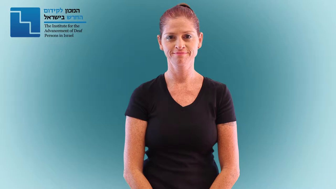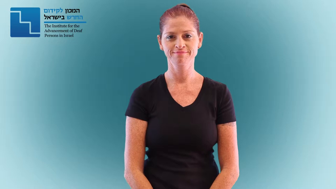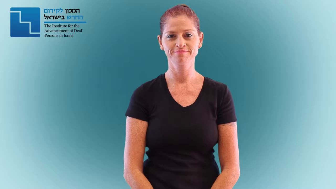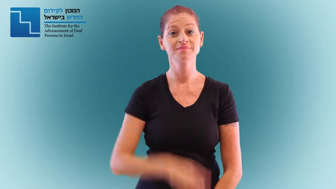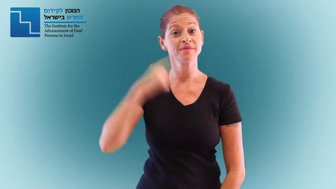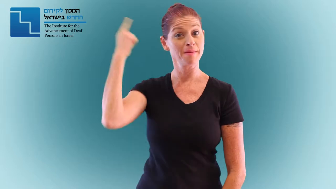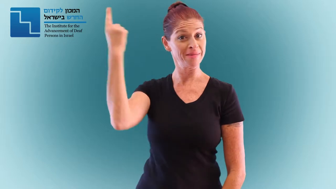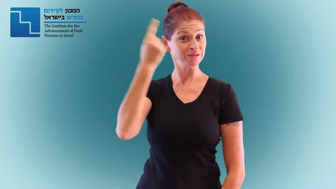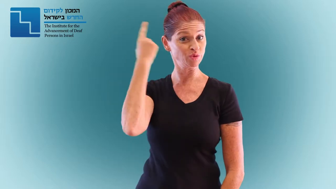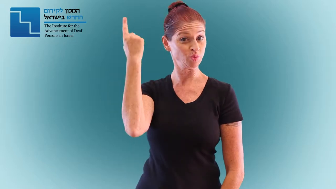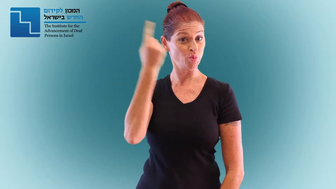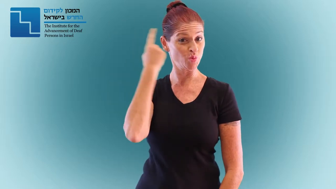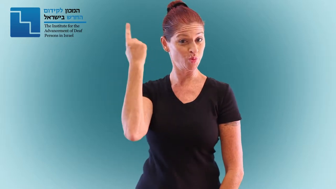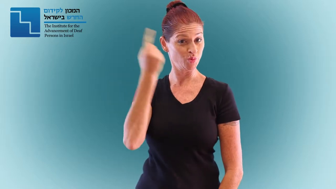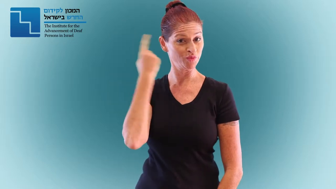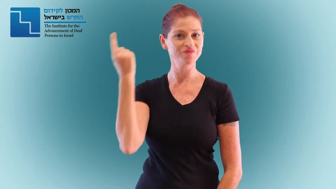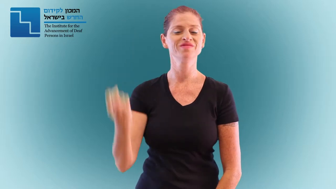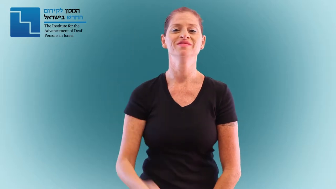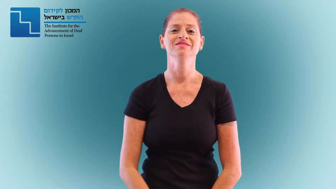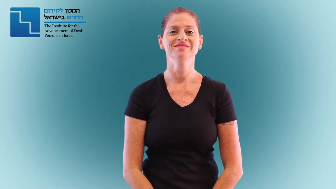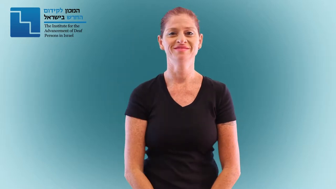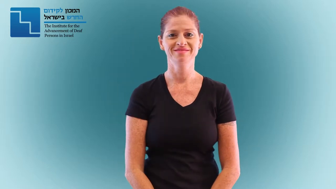מסוק / הליקופטר